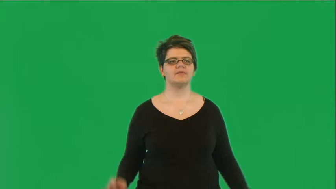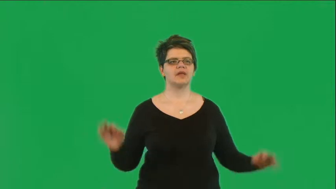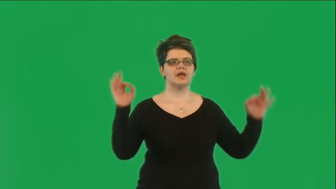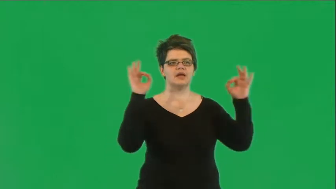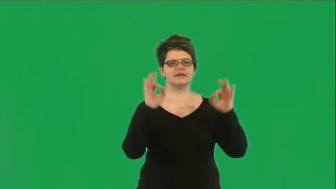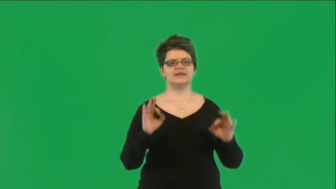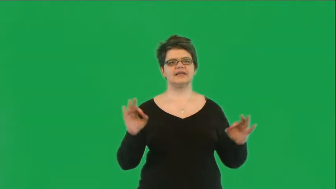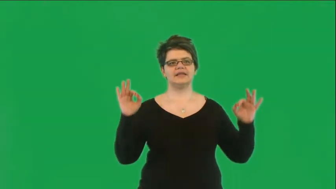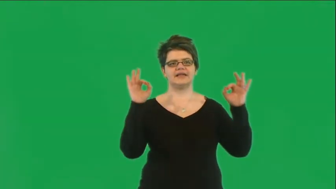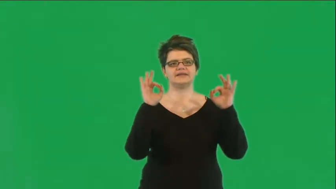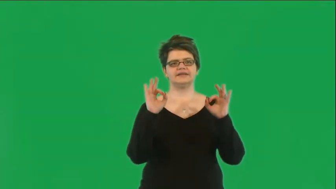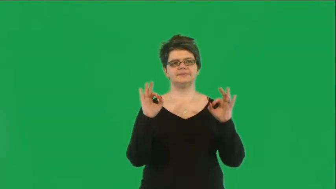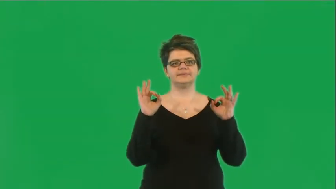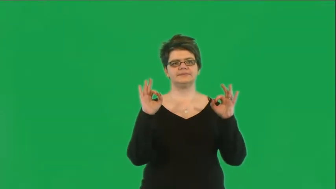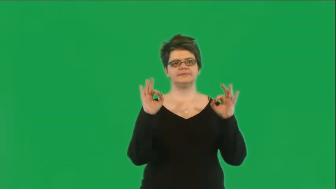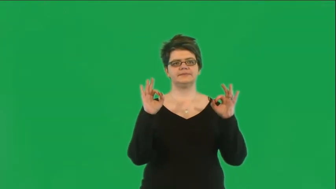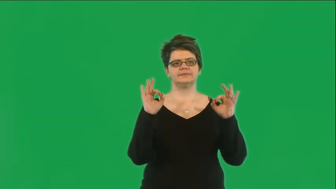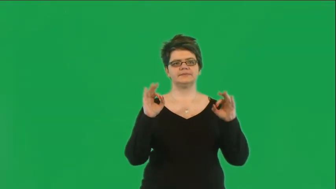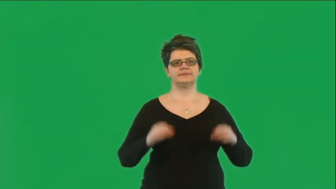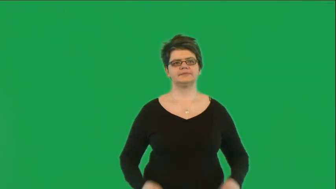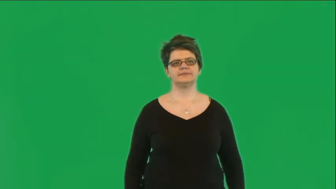delikatny